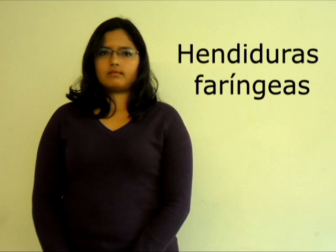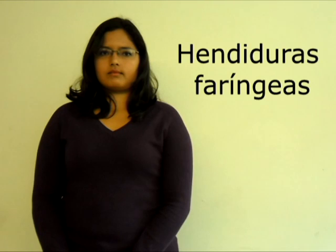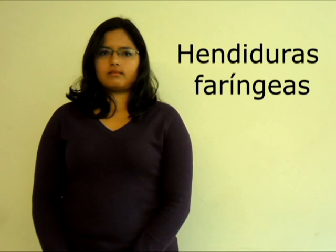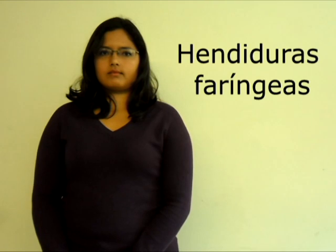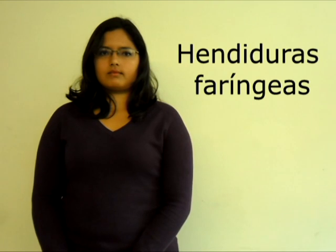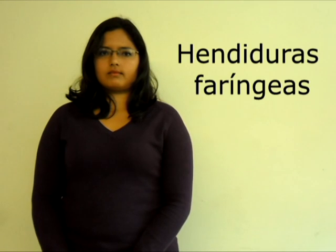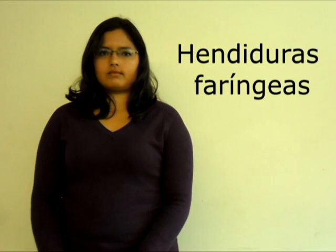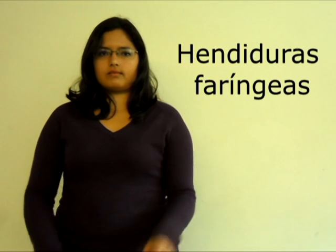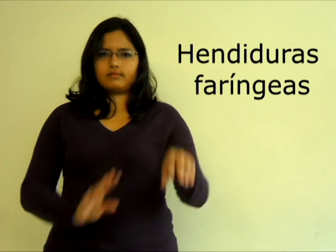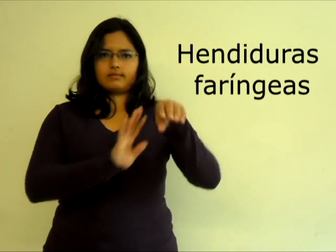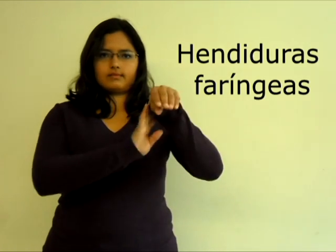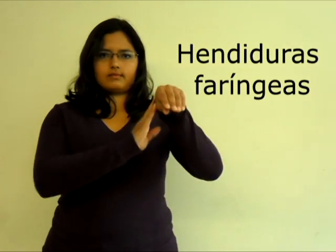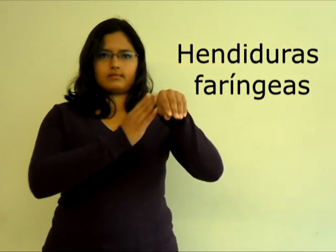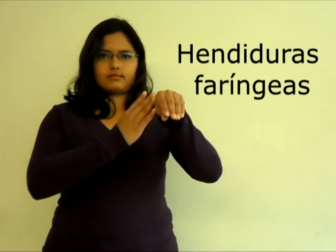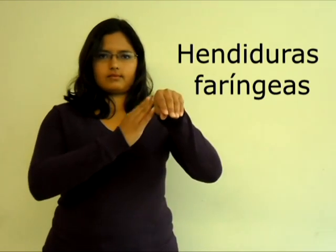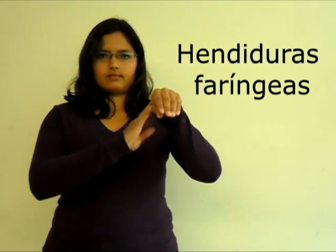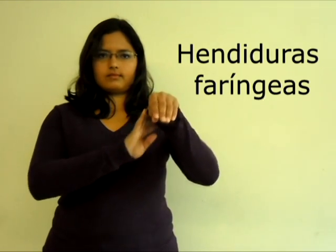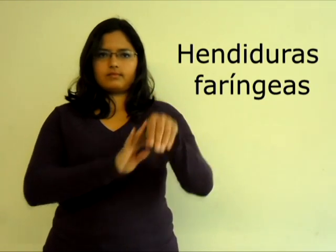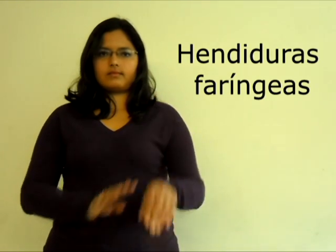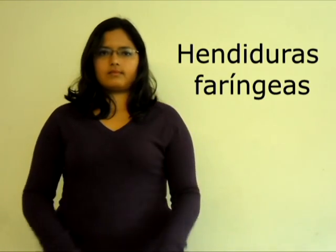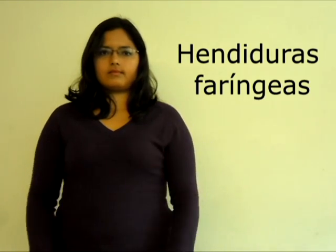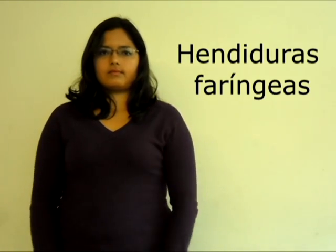Hendiduras Faríngeas